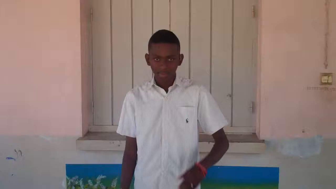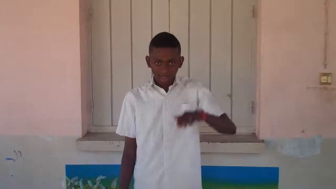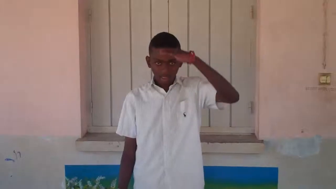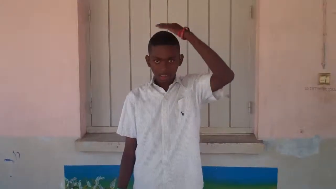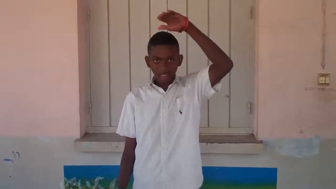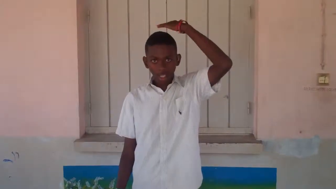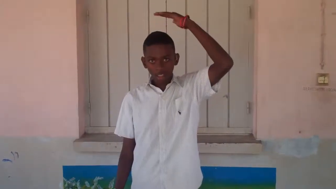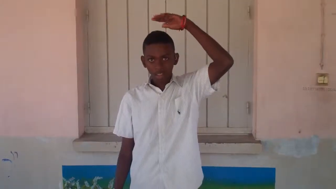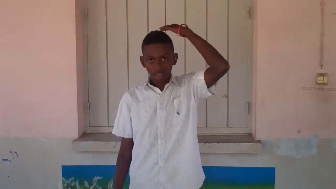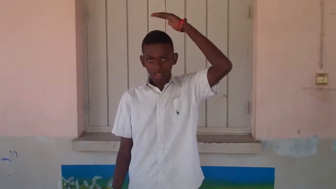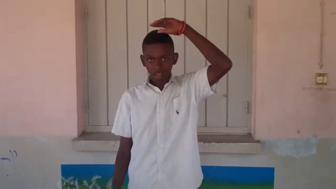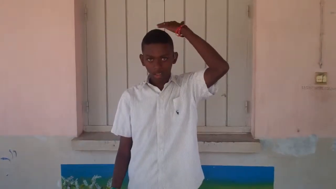zazalahy